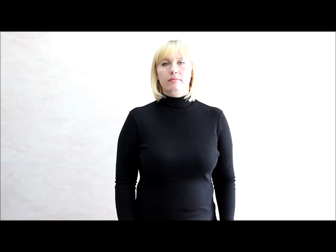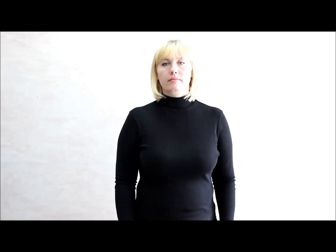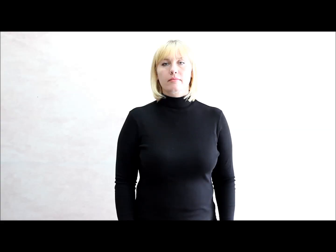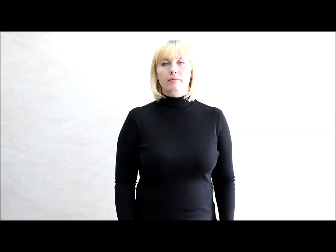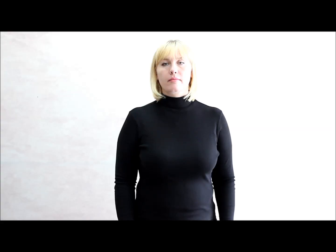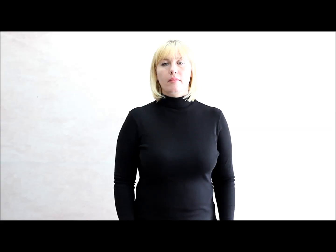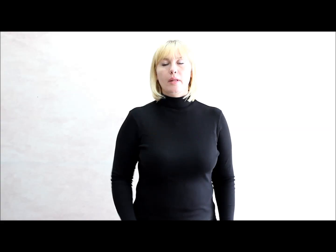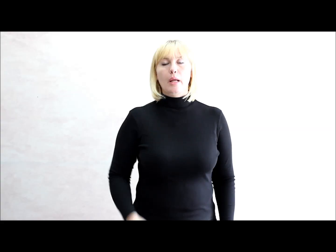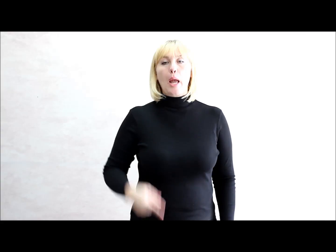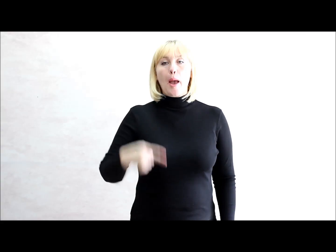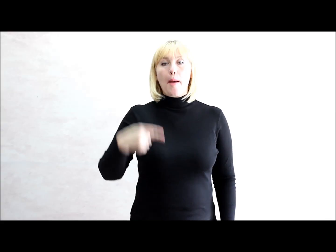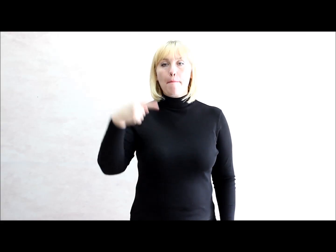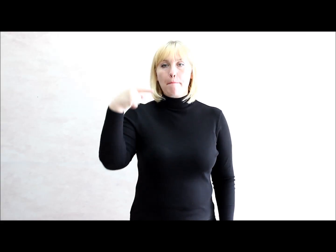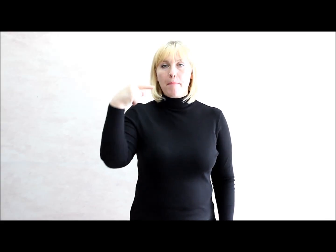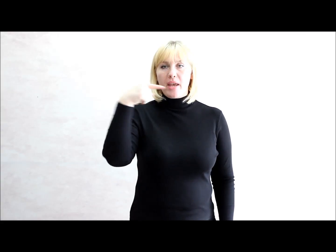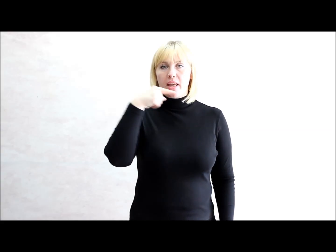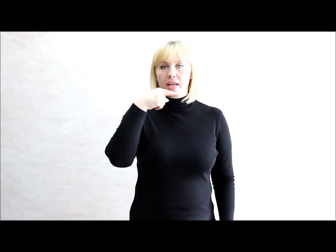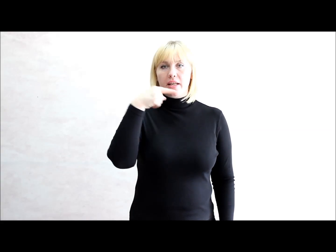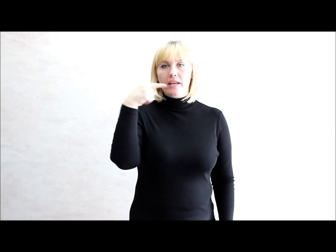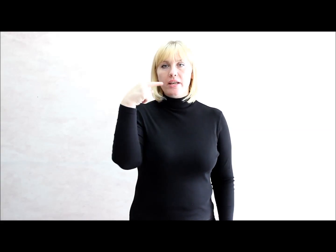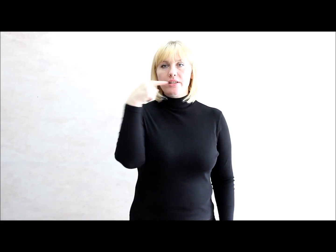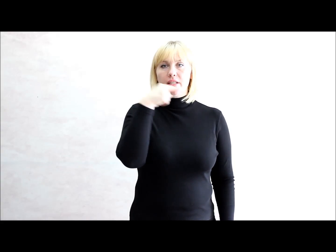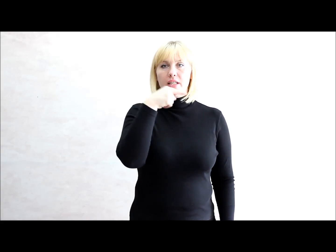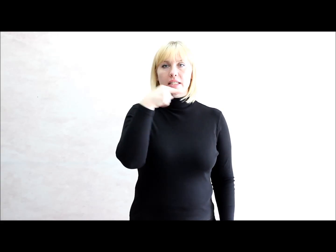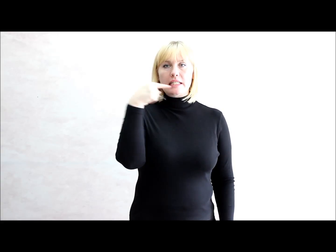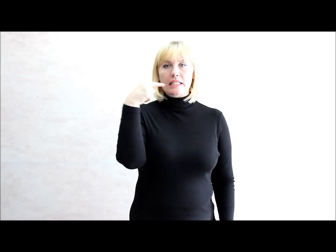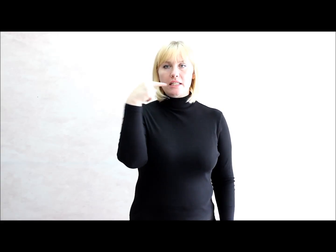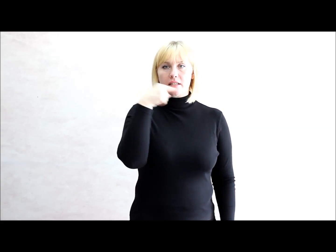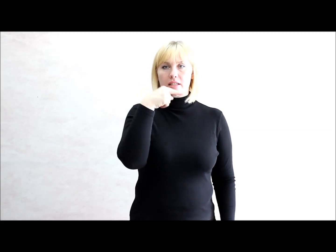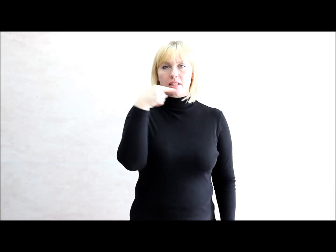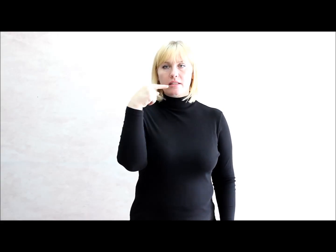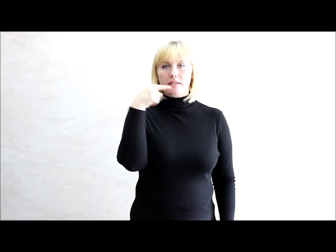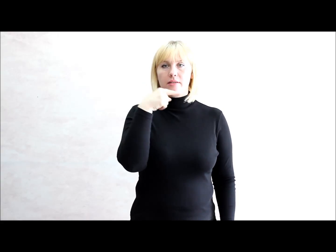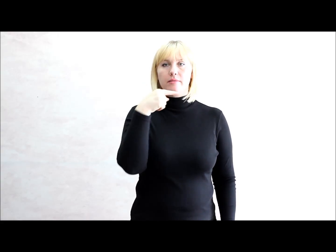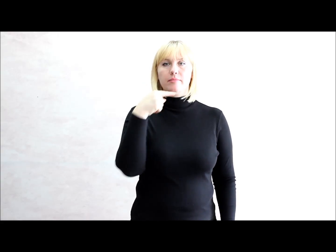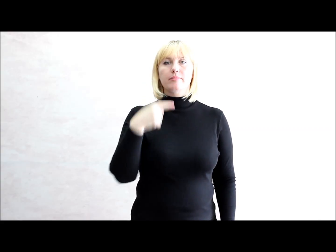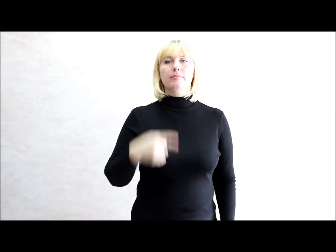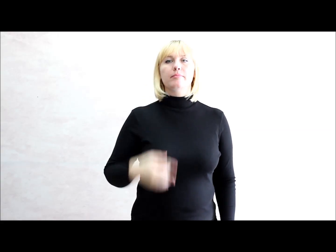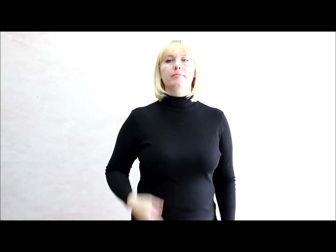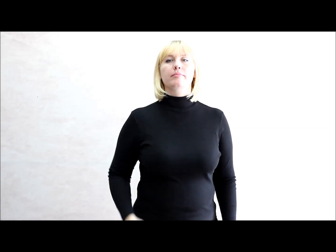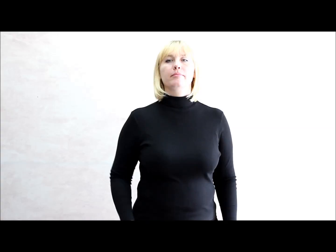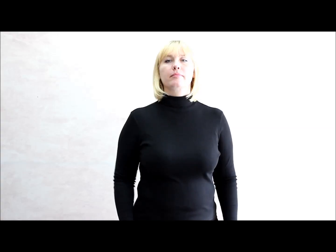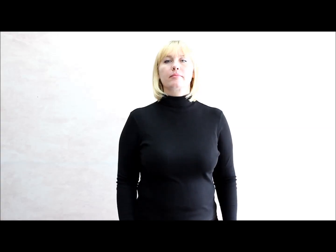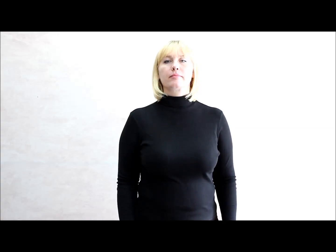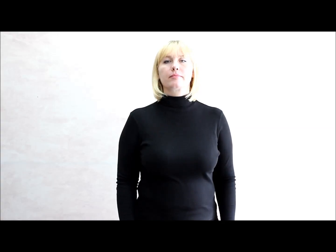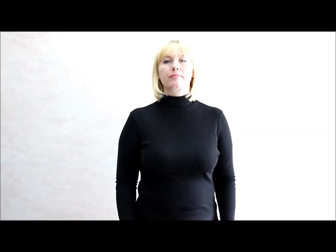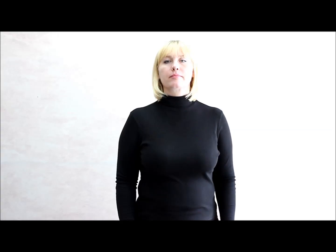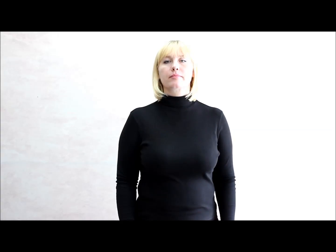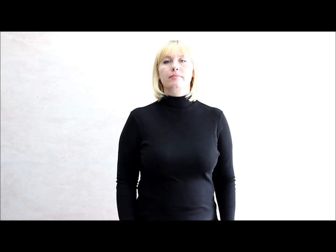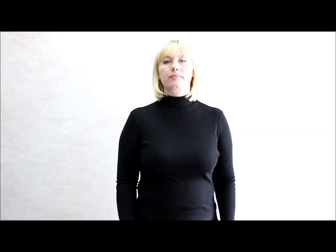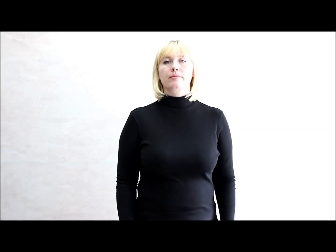Periuță de dinți